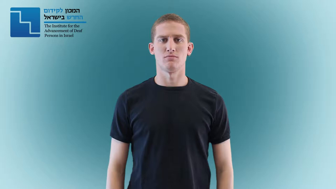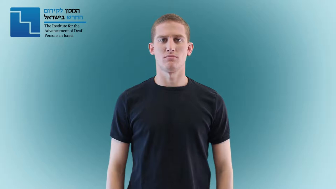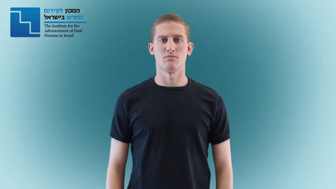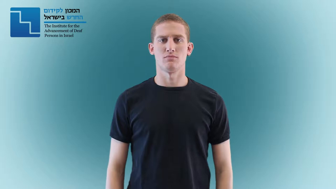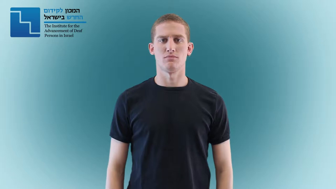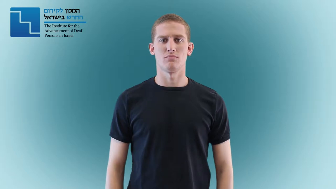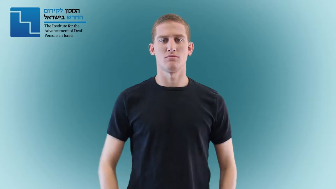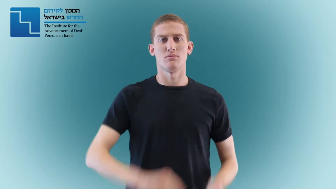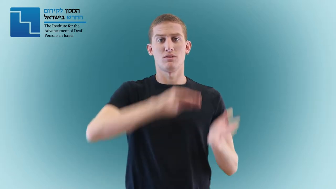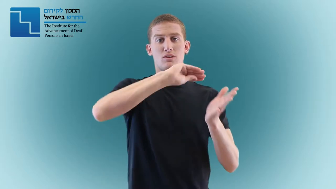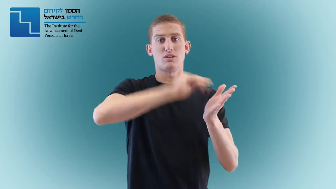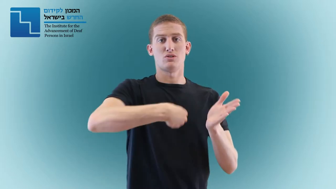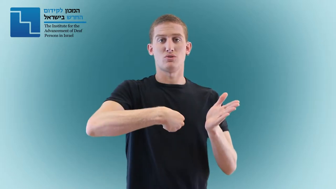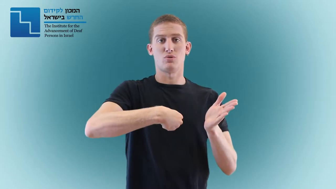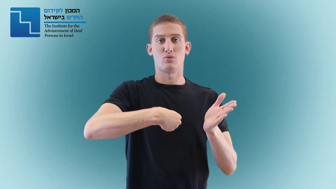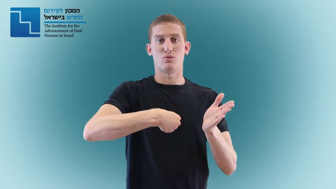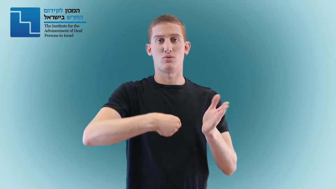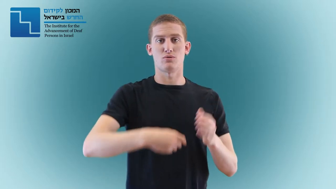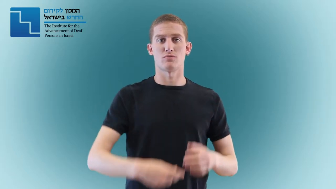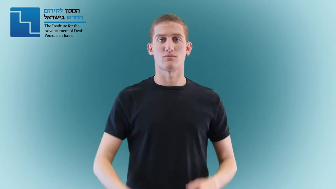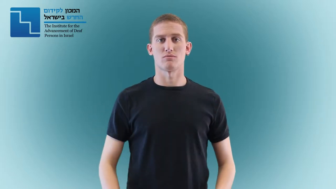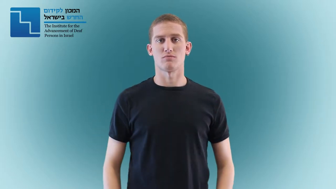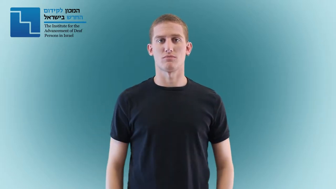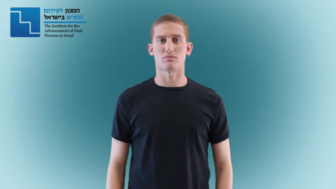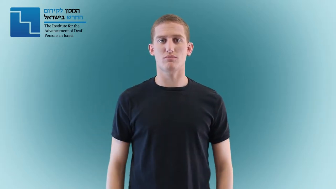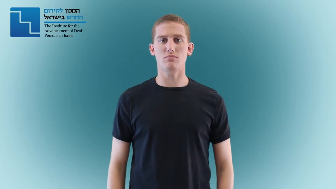אישור